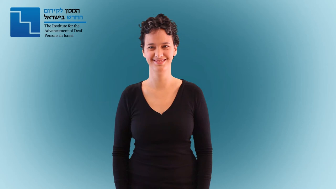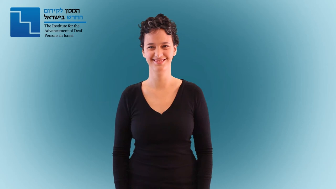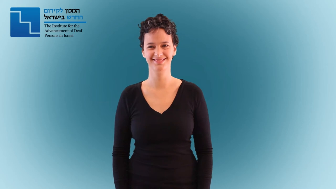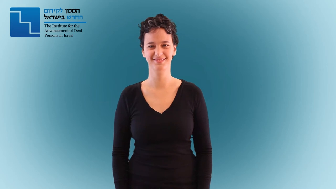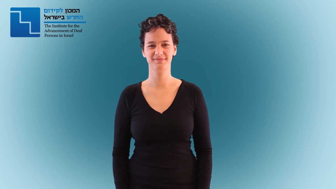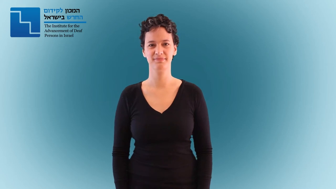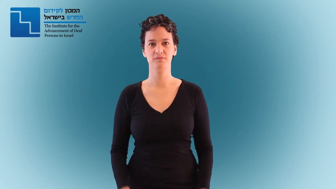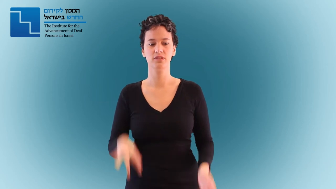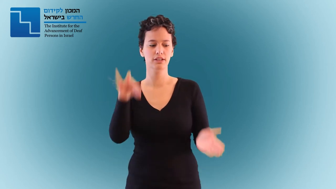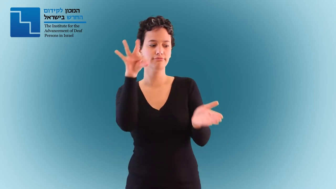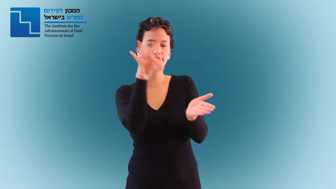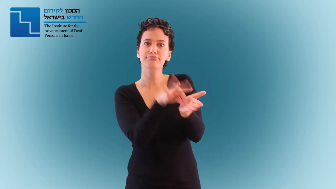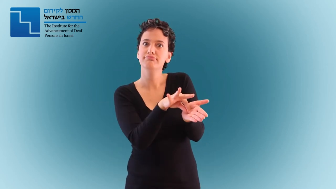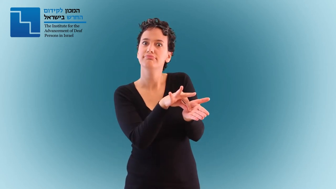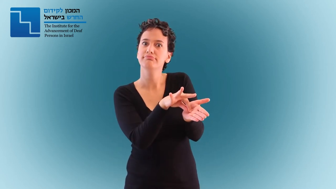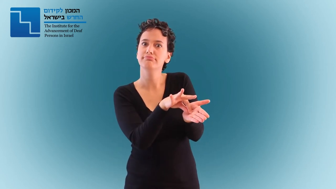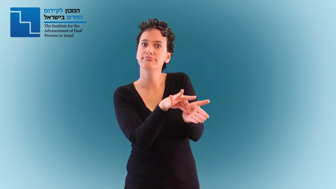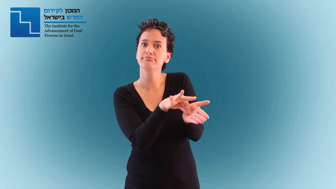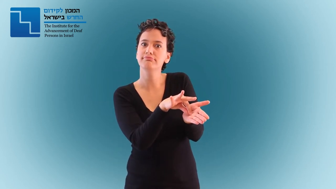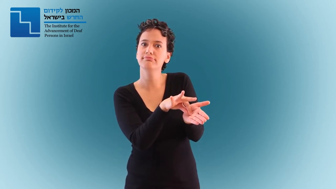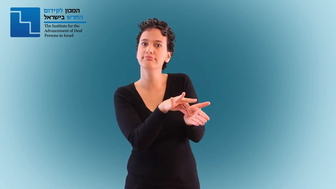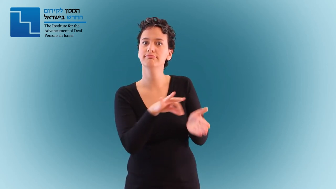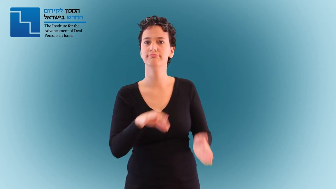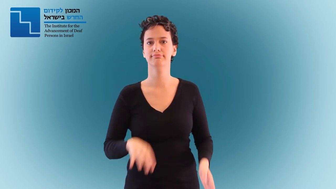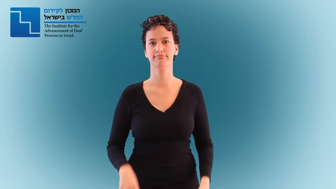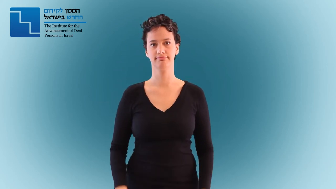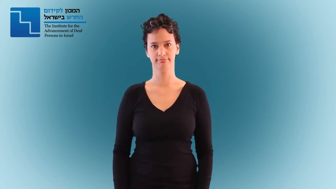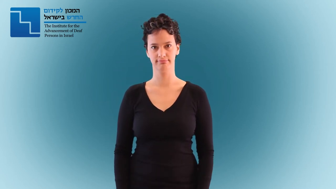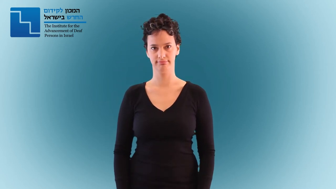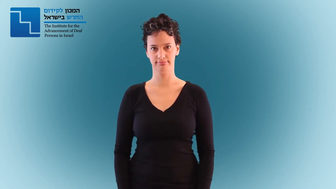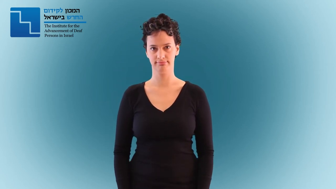עיתוי